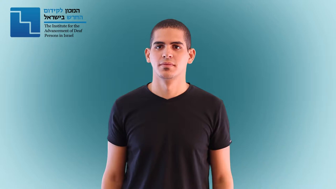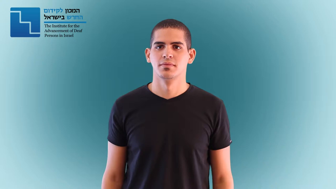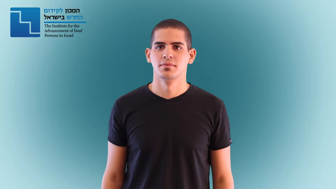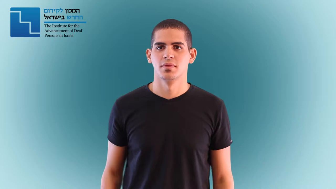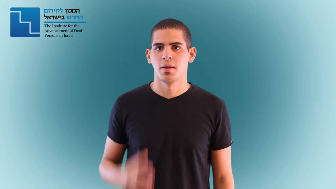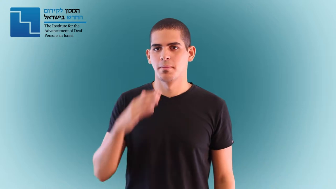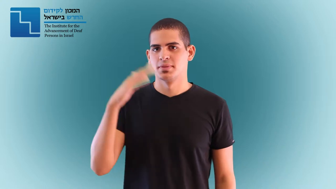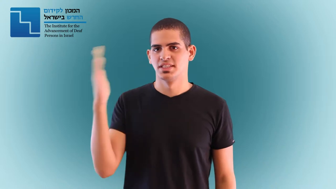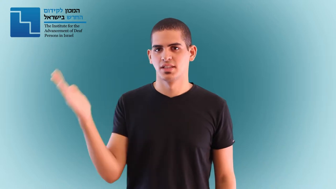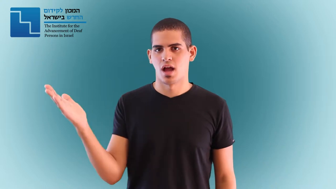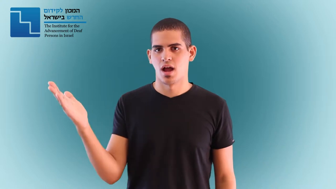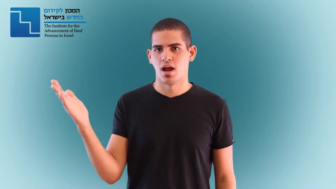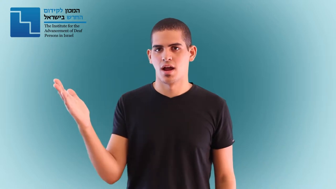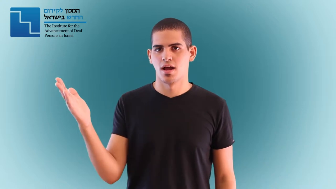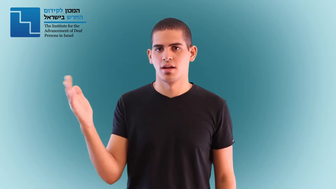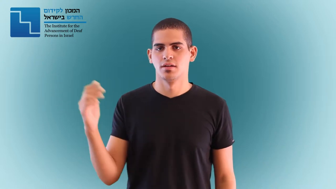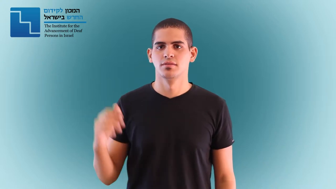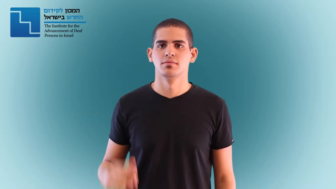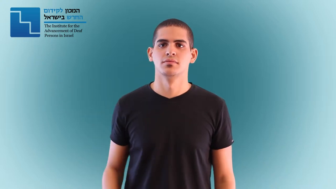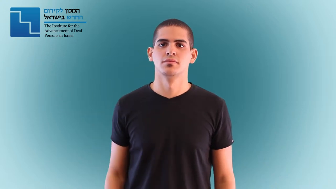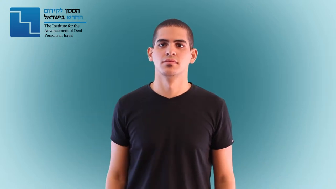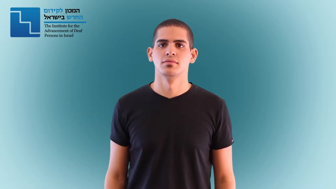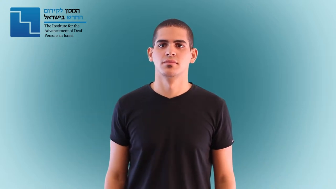מזרח